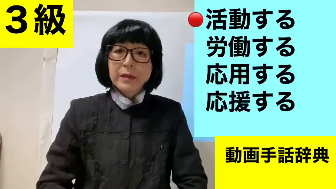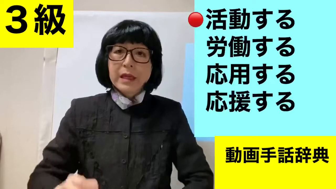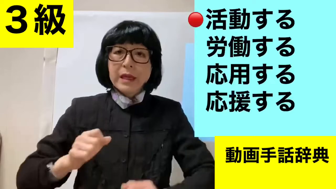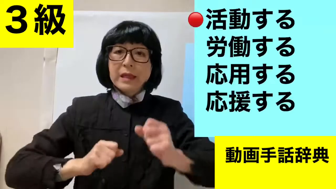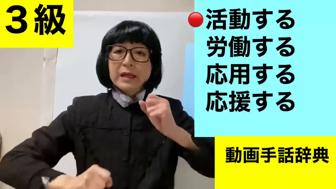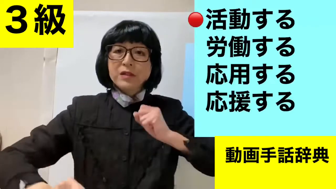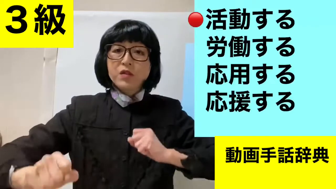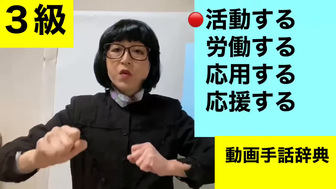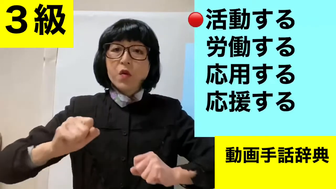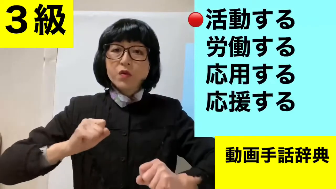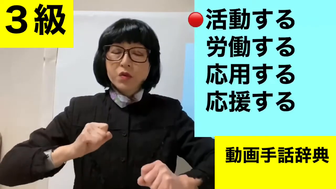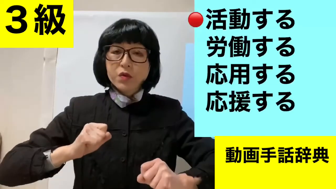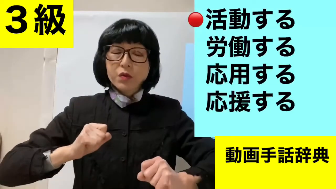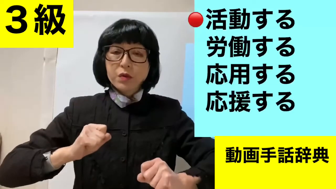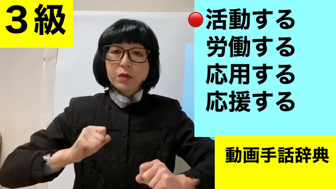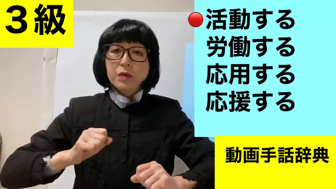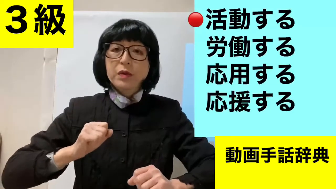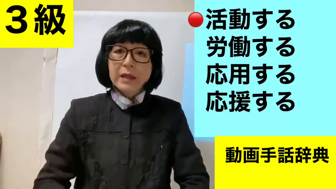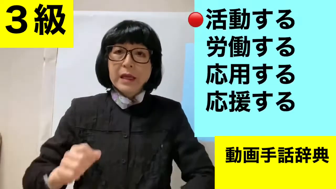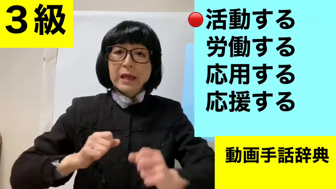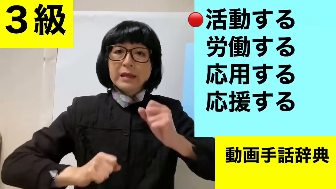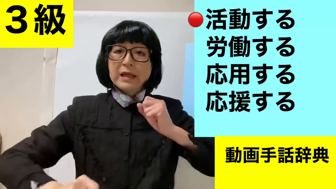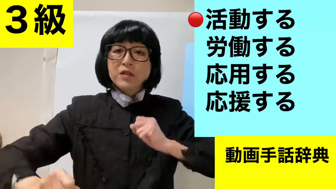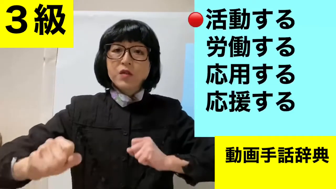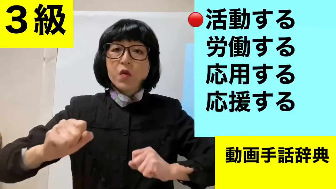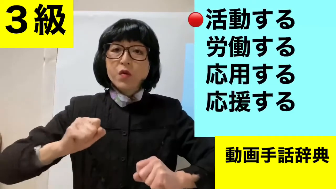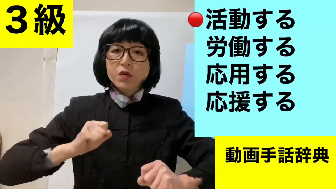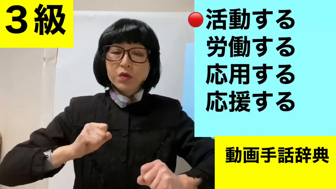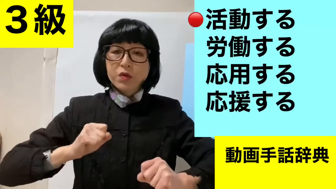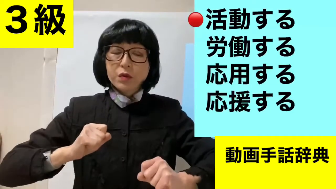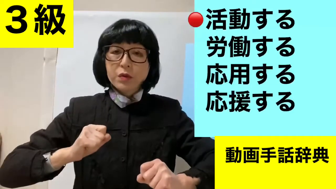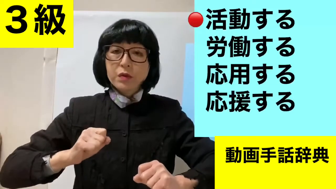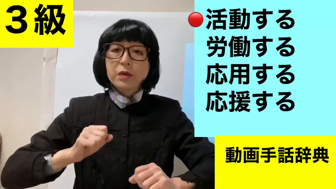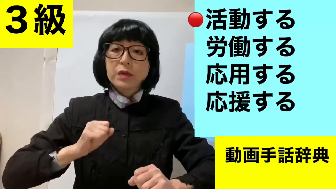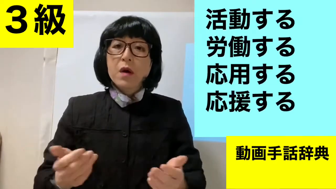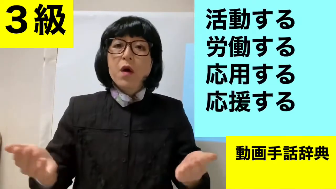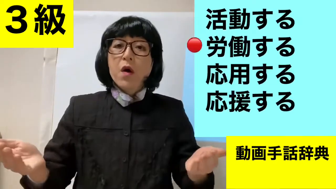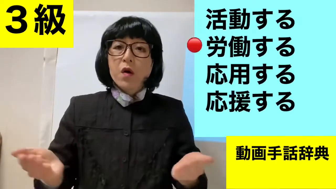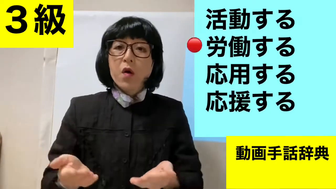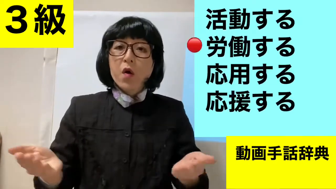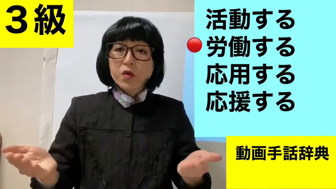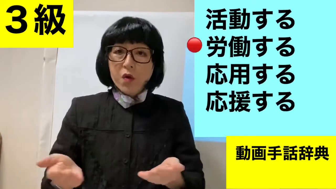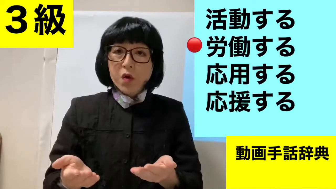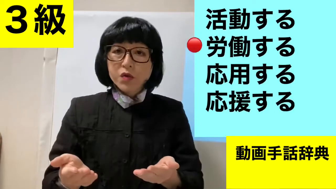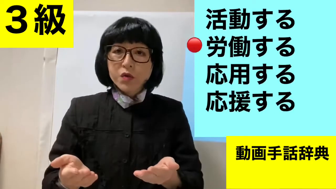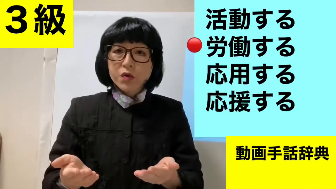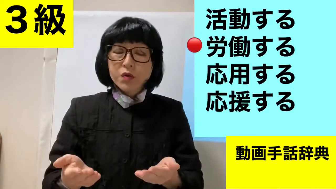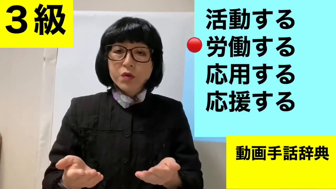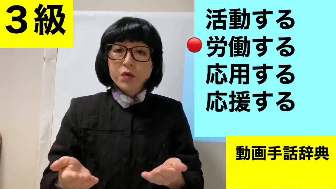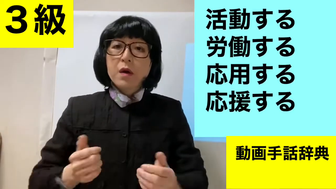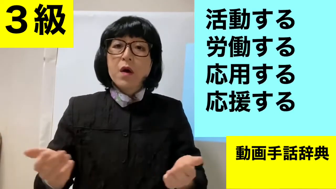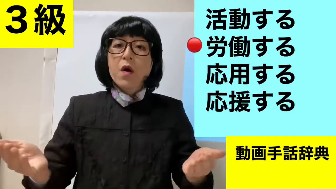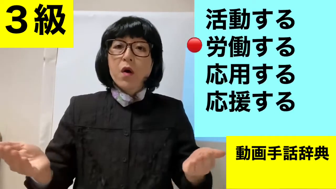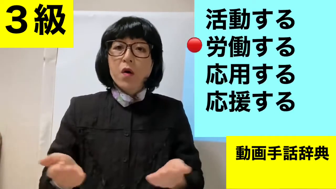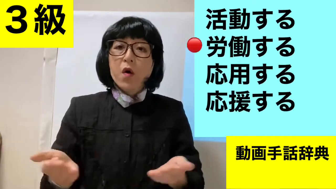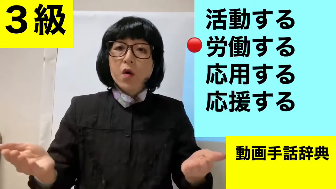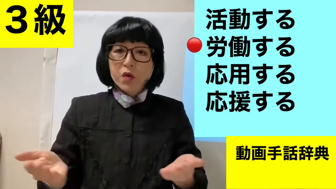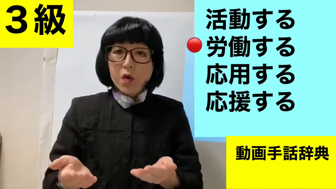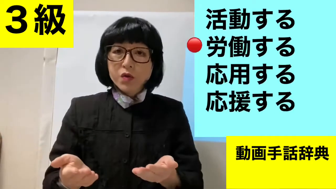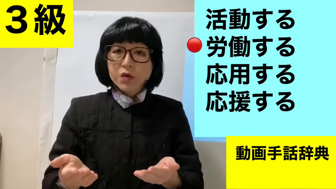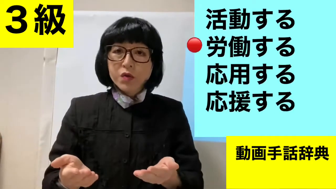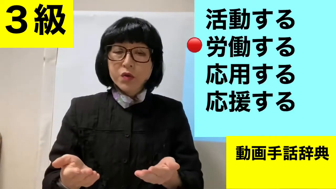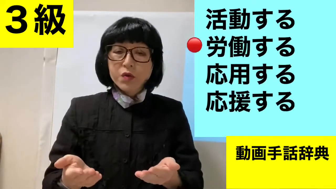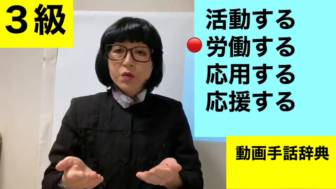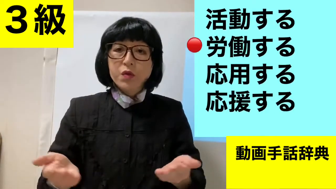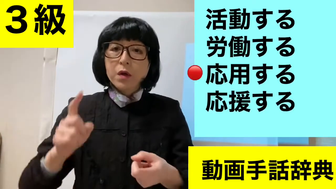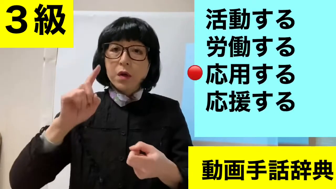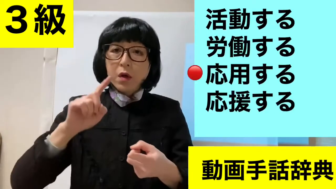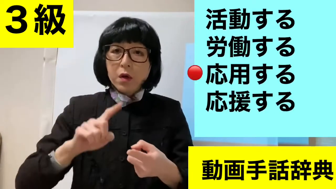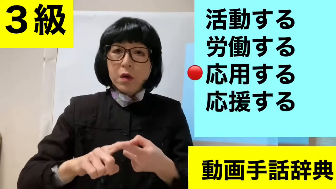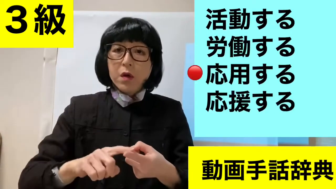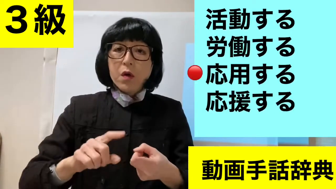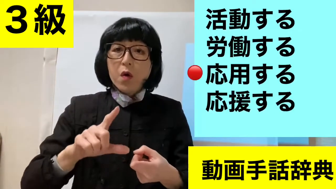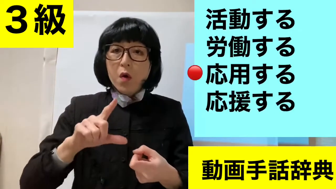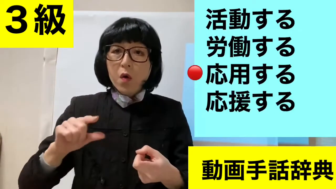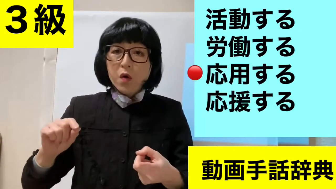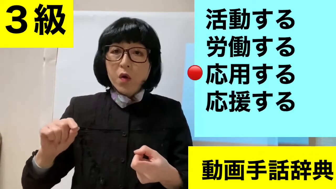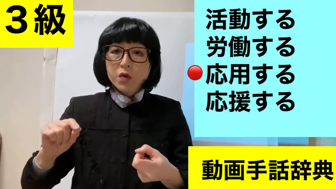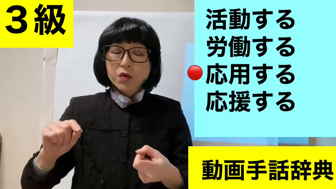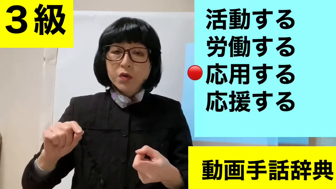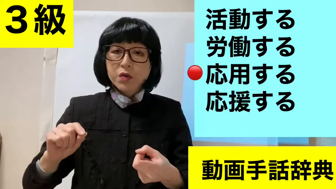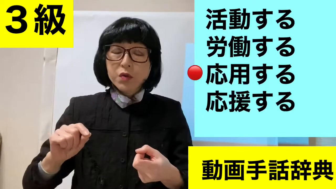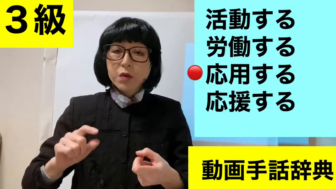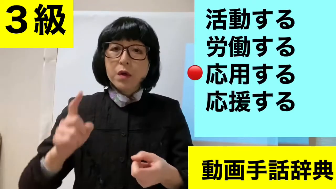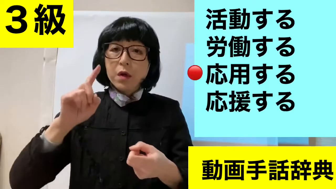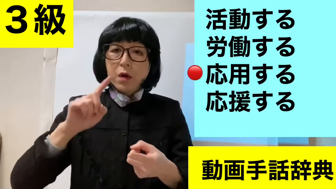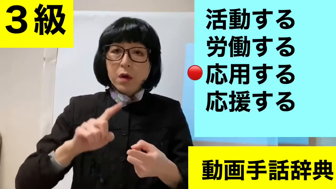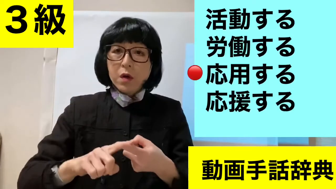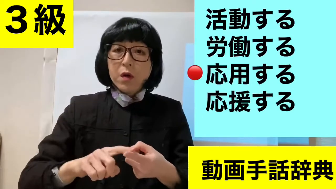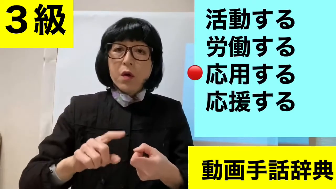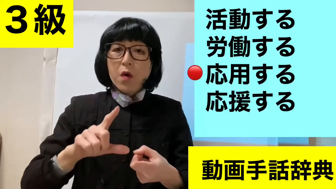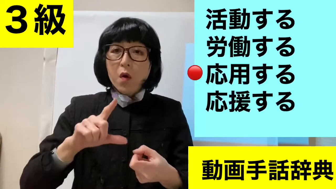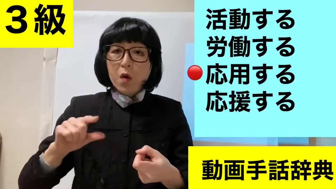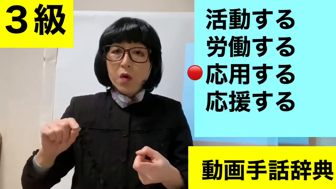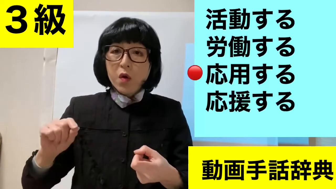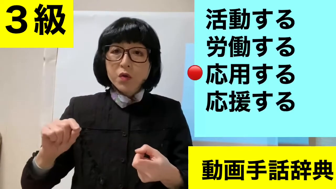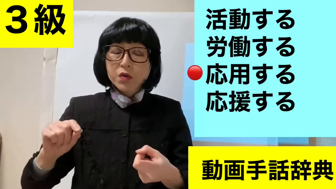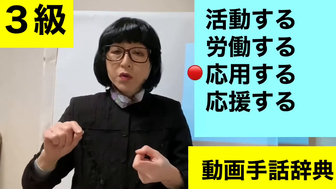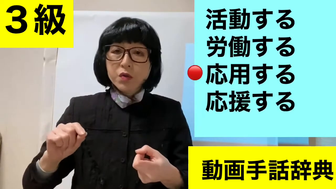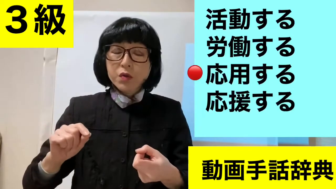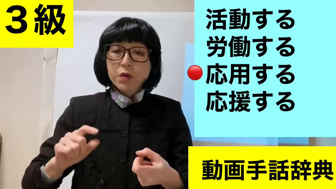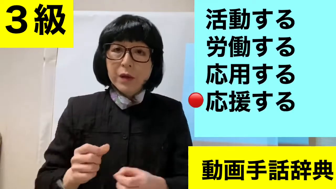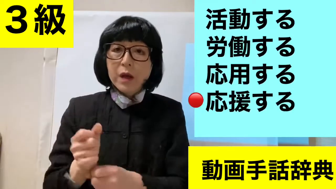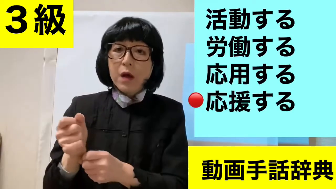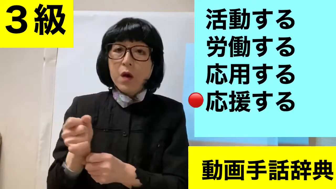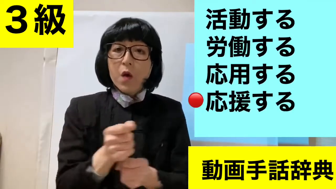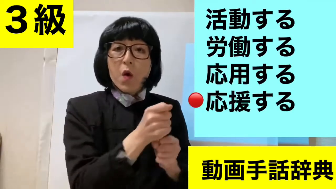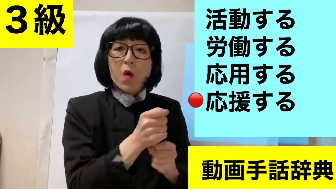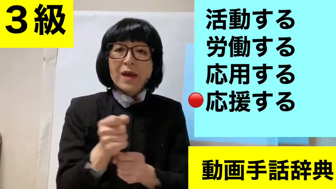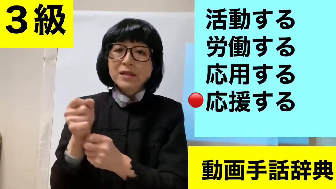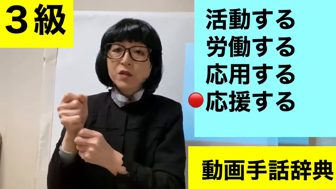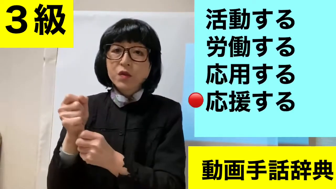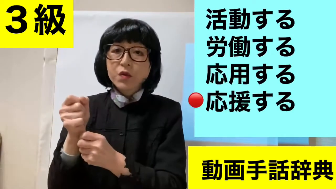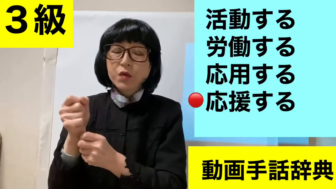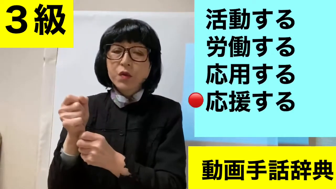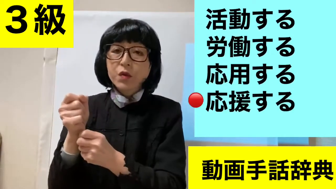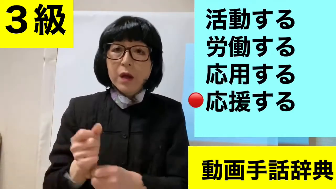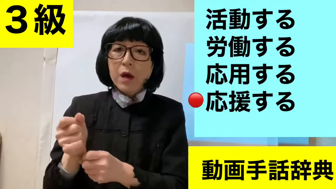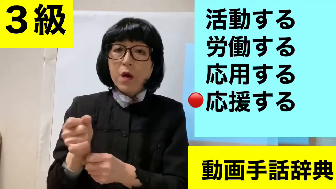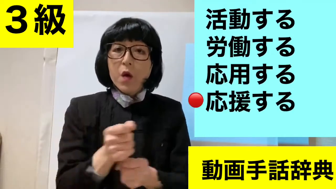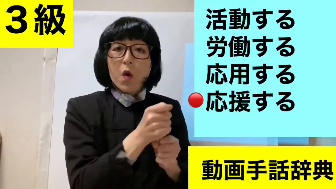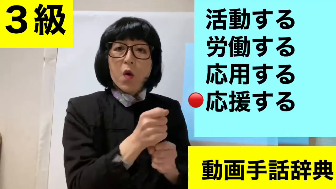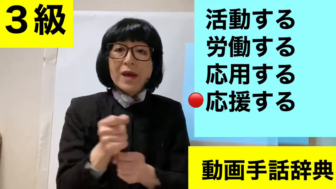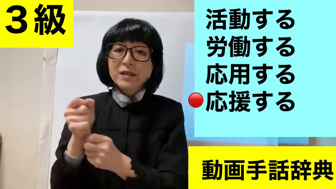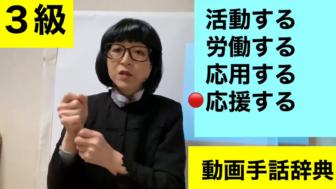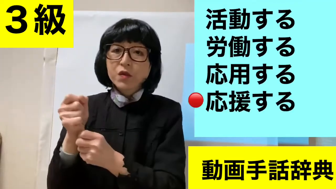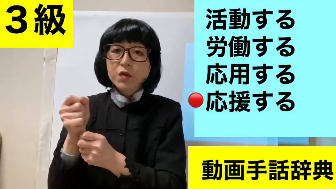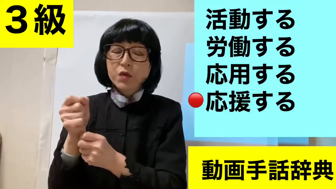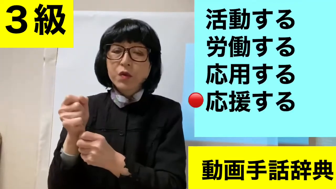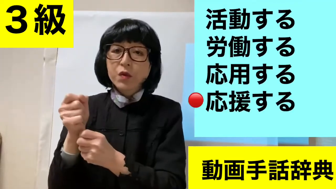活動する/労働する/応用する/応援する